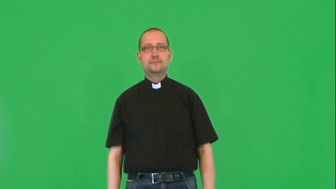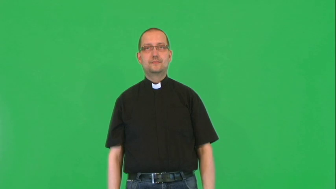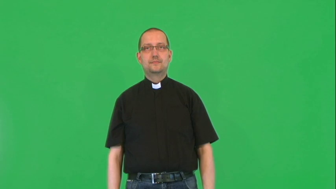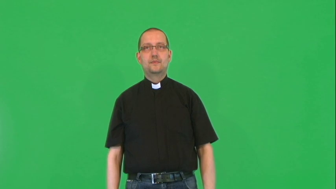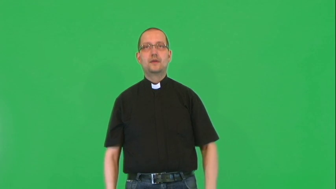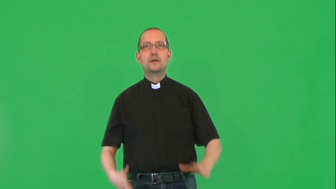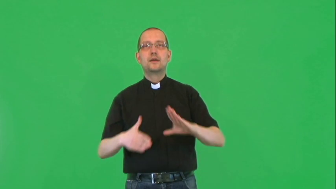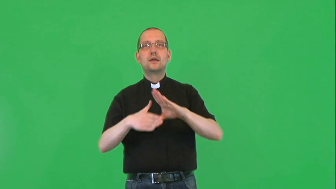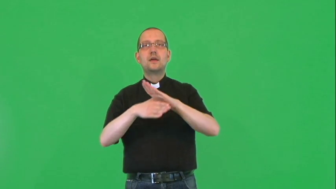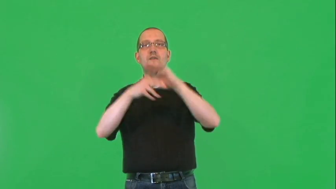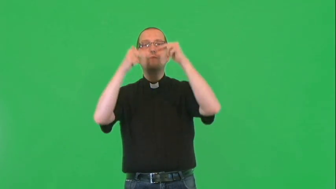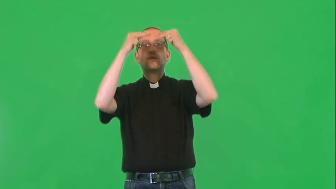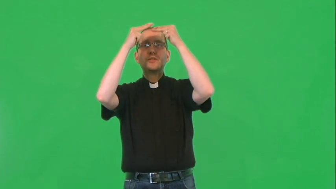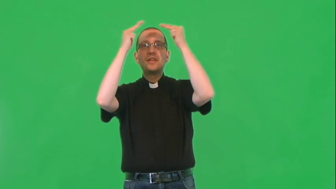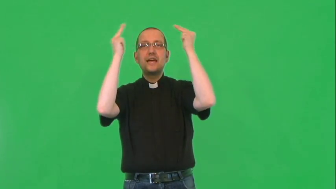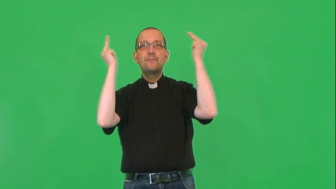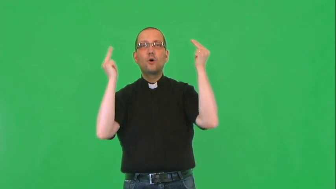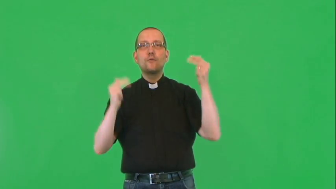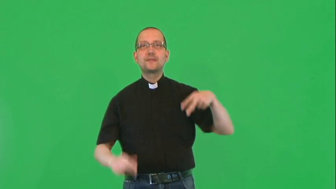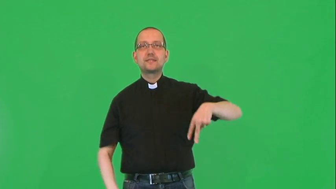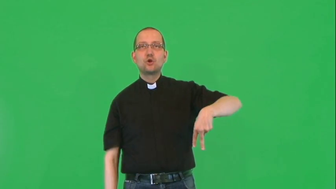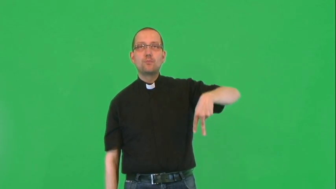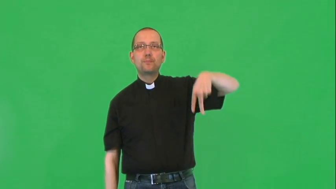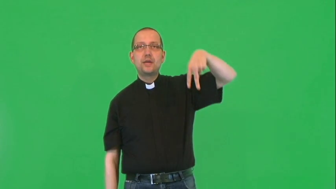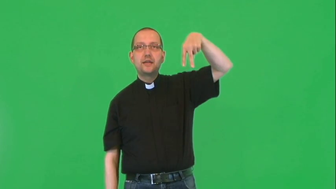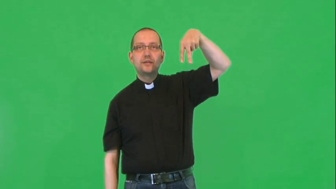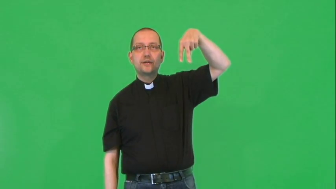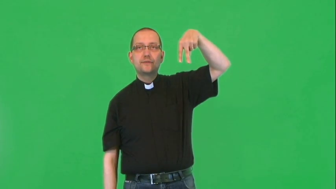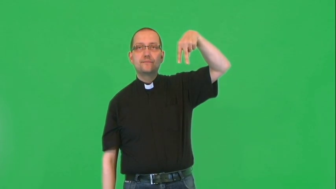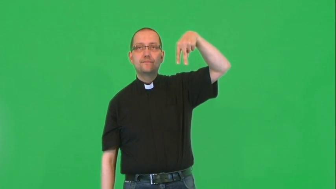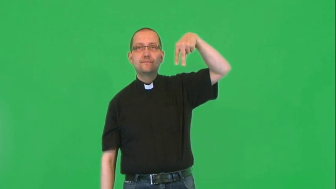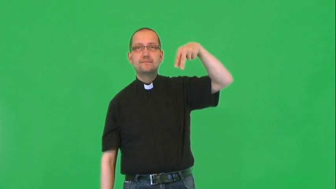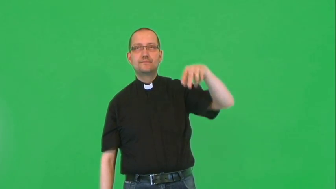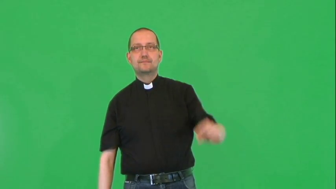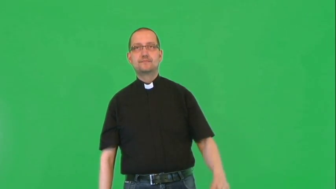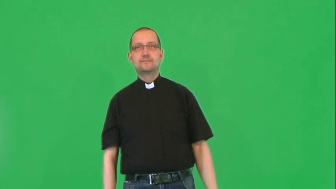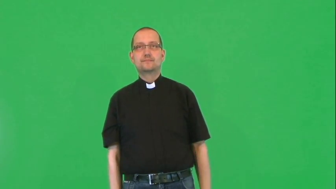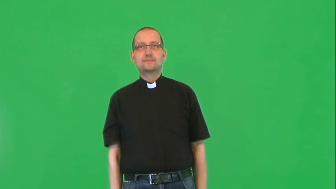wniebowstąpienie